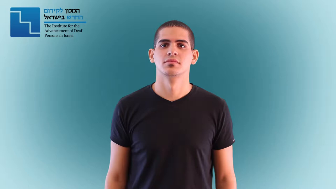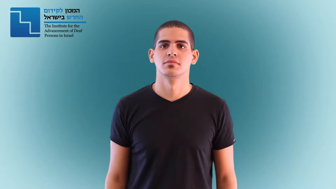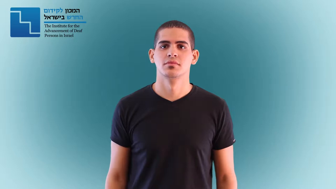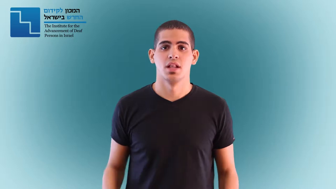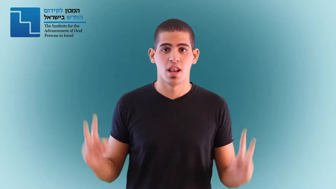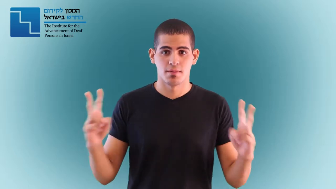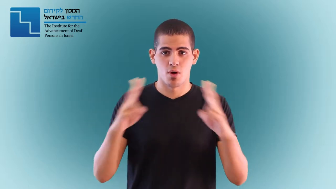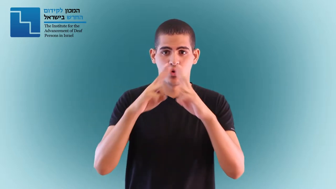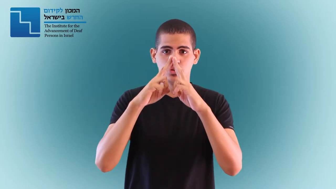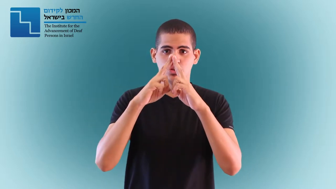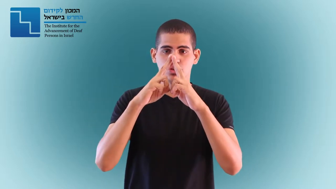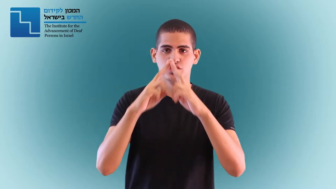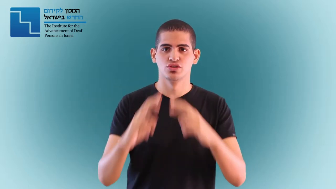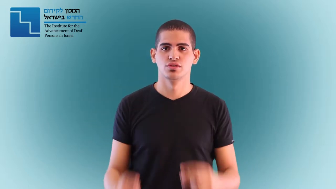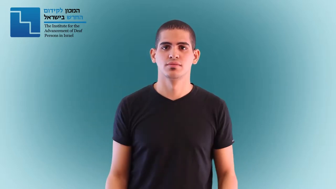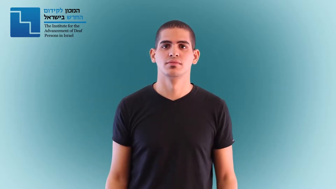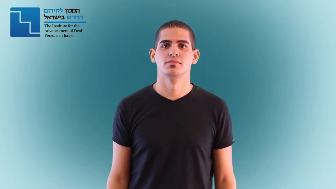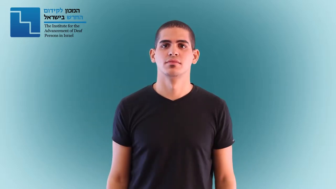לפגוש